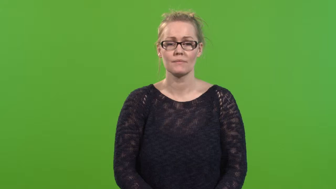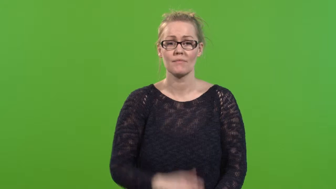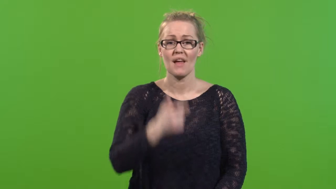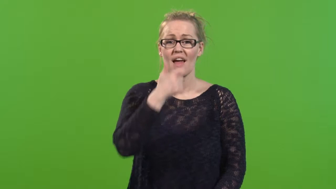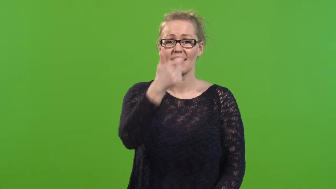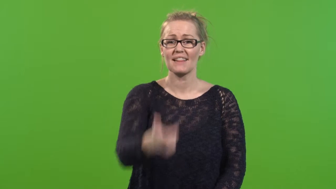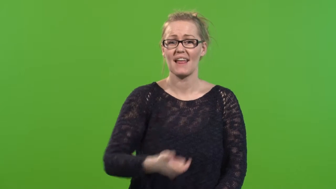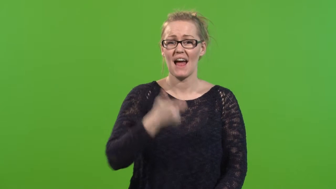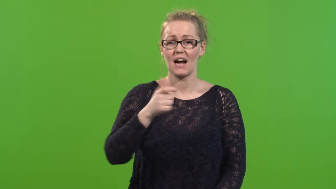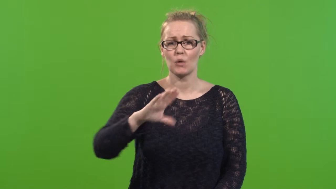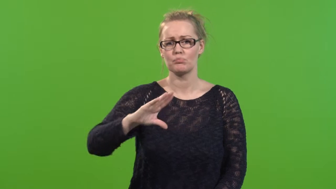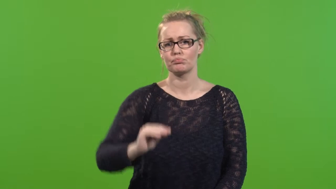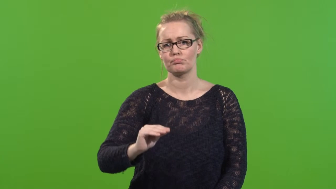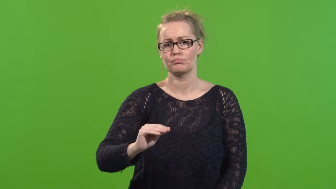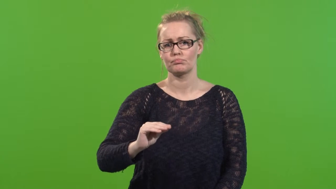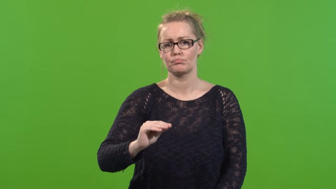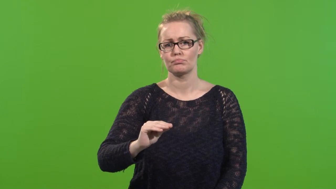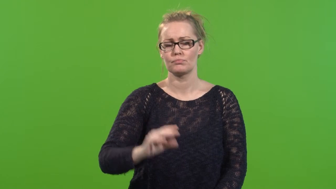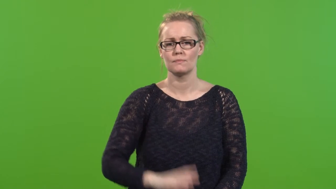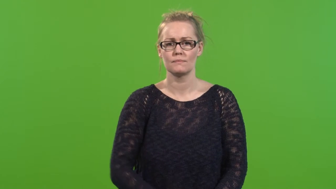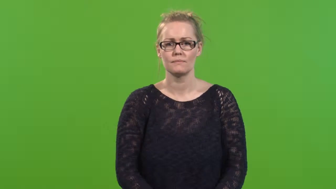Sprungið dekk